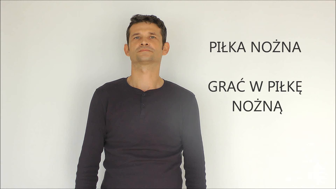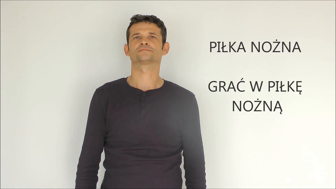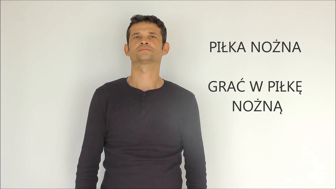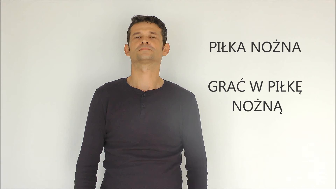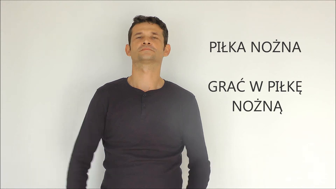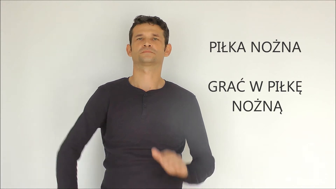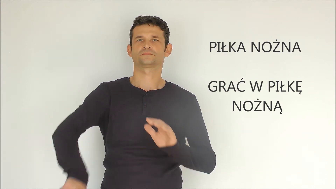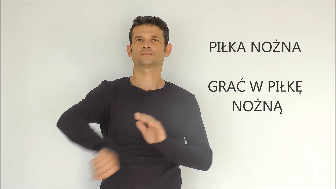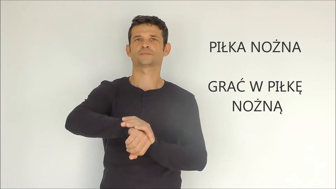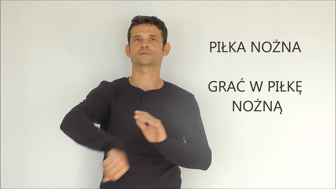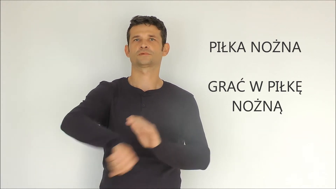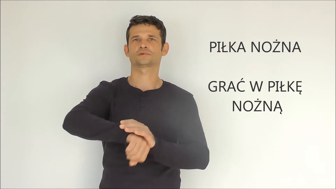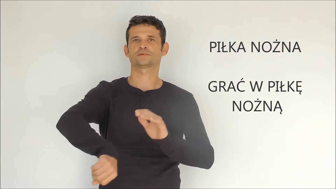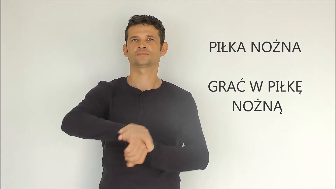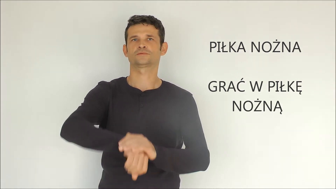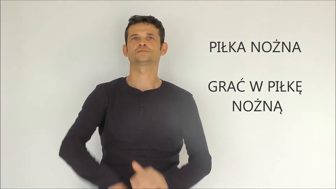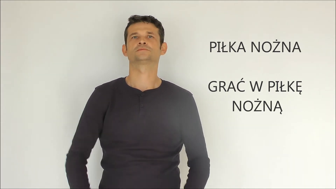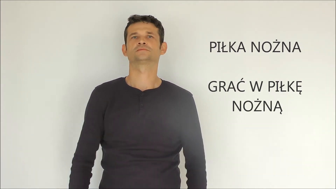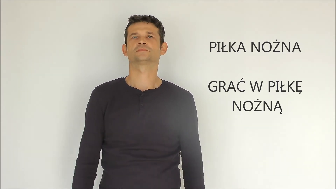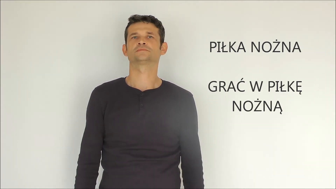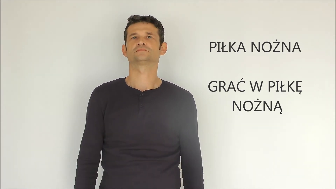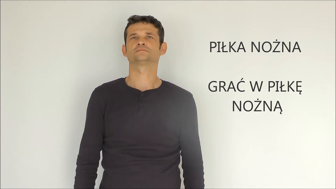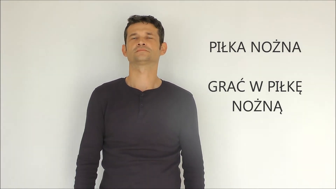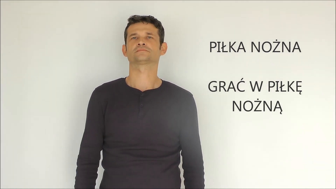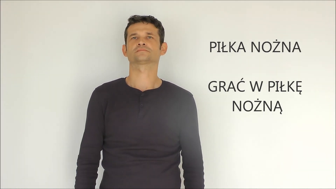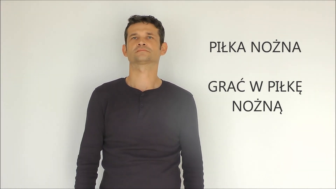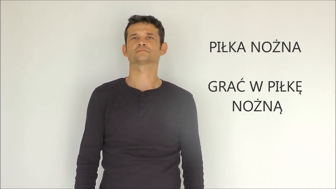PIŁKA NOŻNA, GRAĆ W PIŁKĘ NOŻNĄ